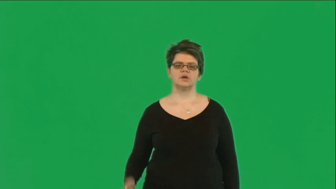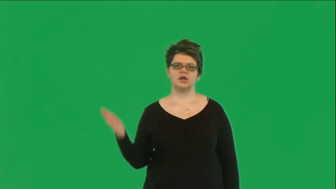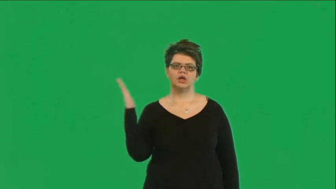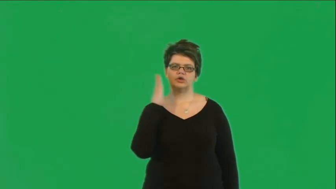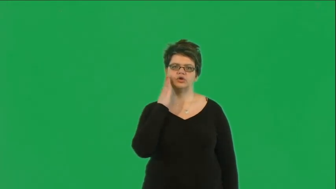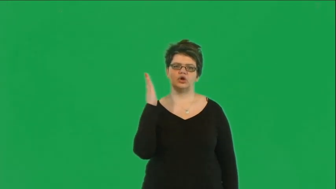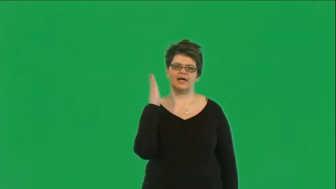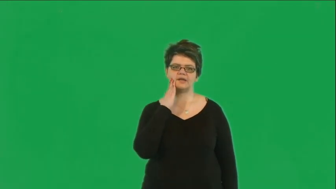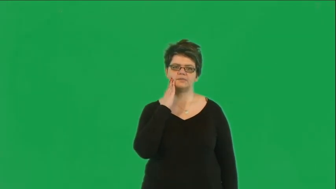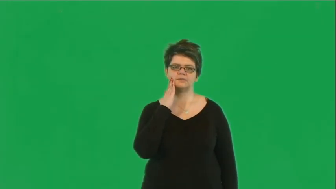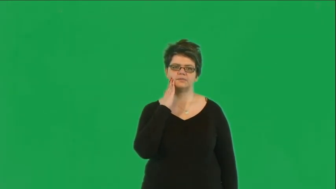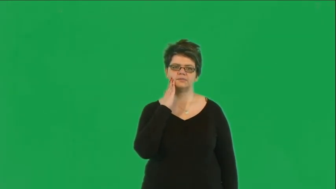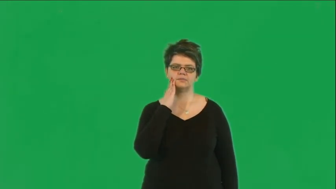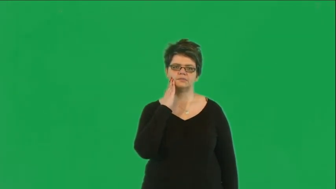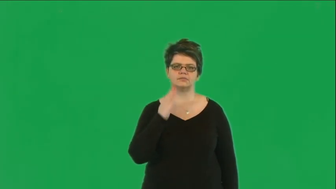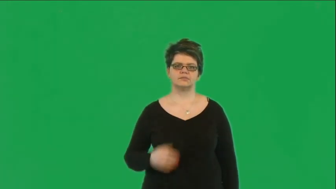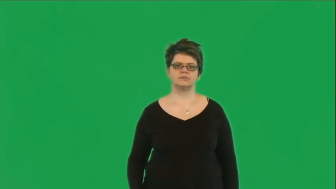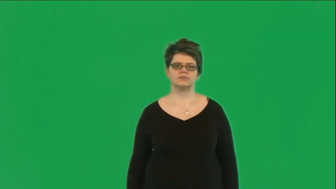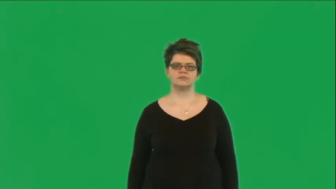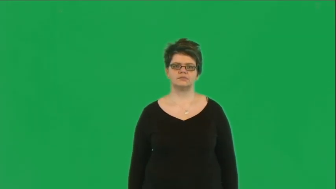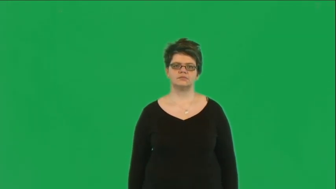dolar